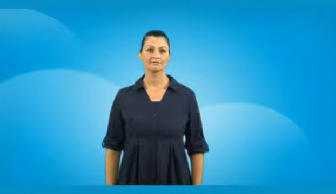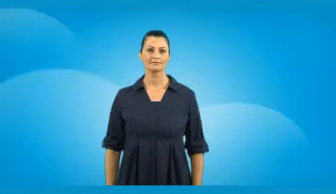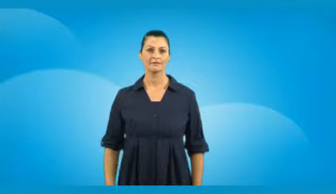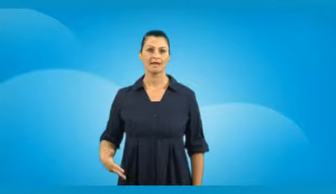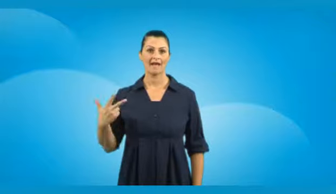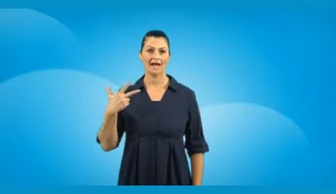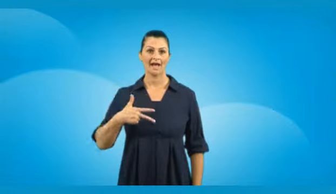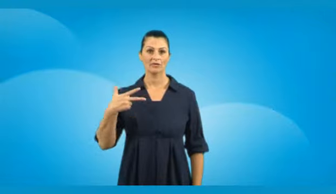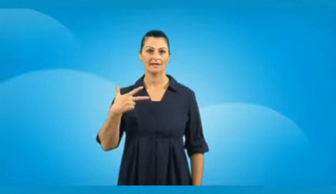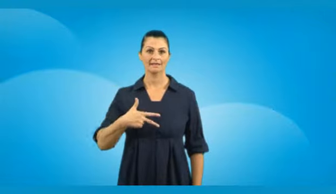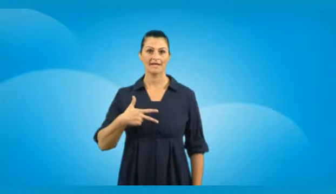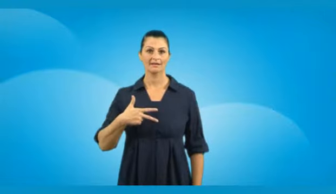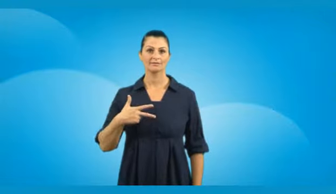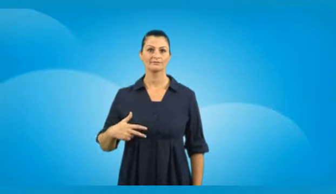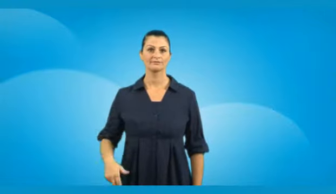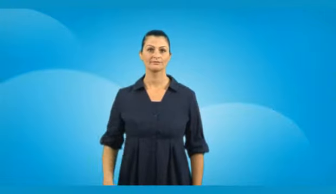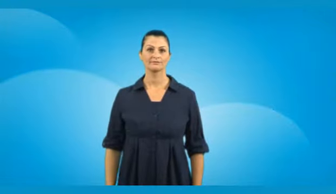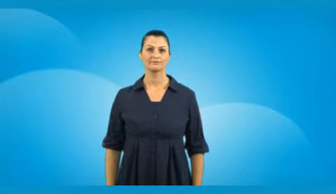3000